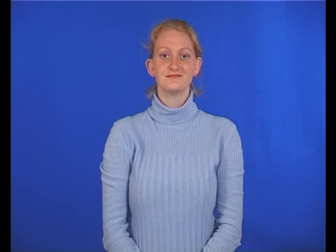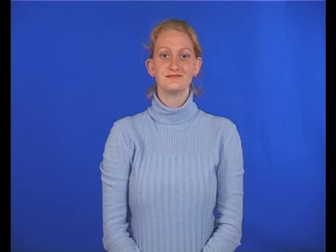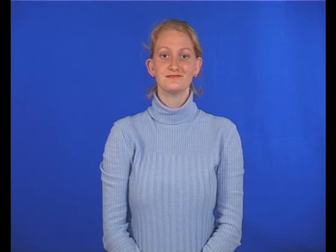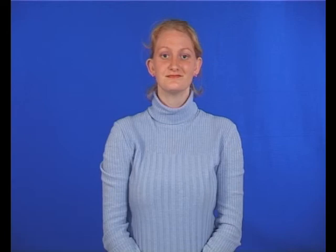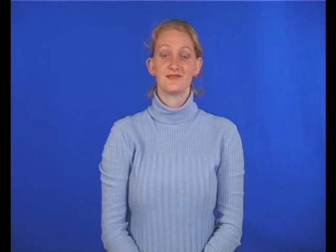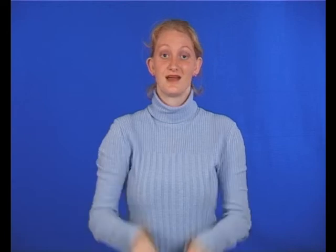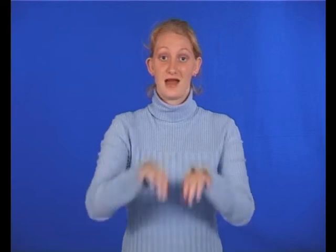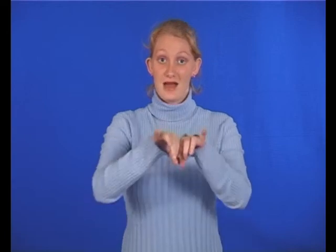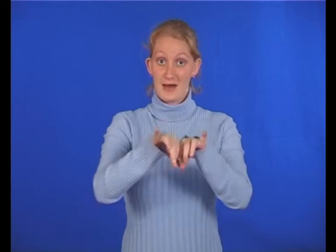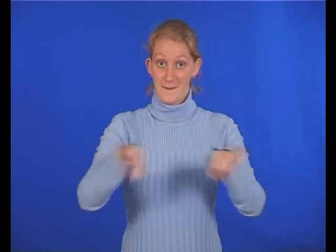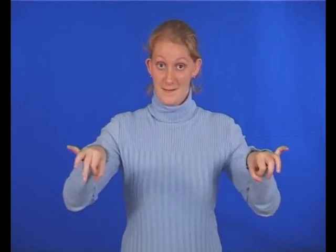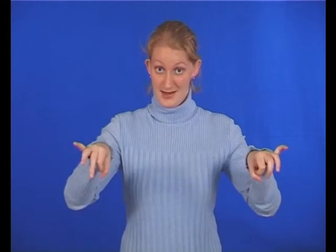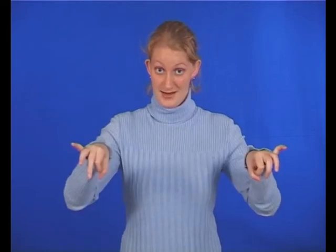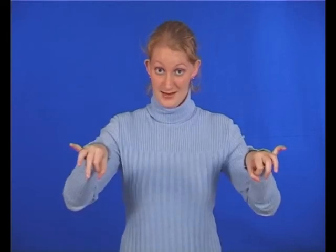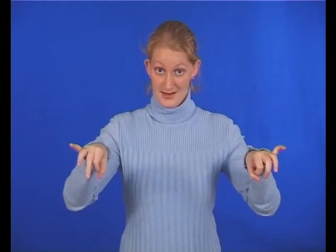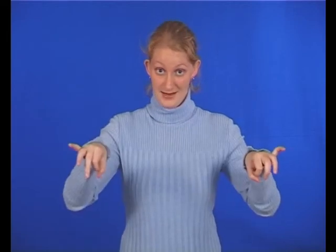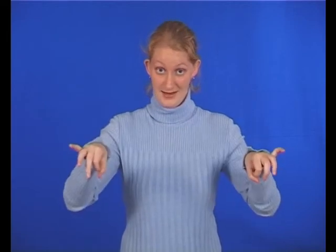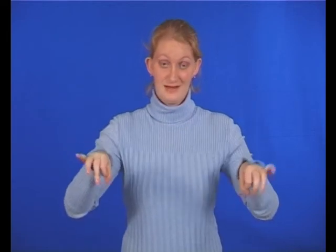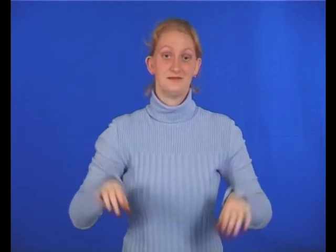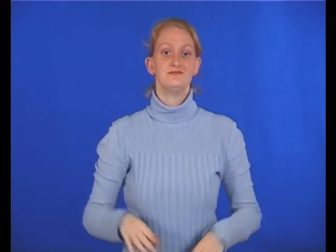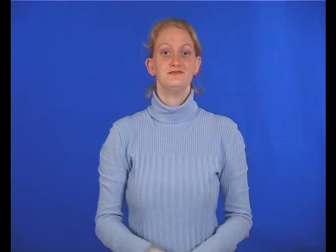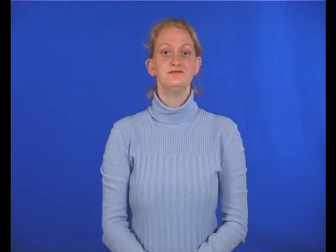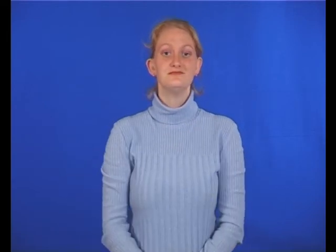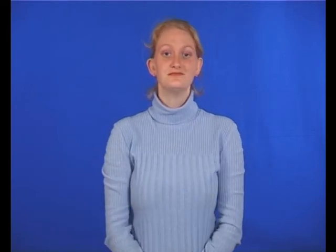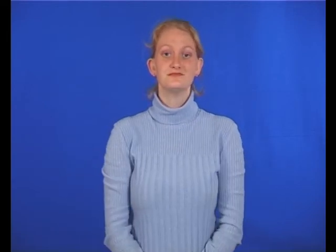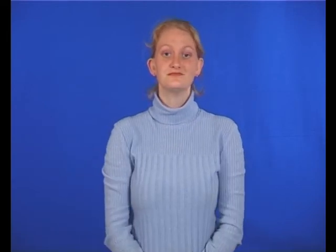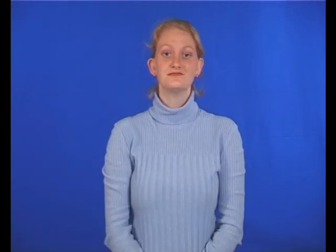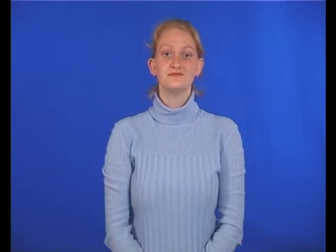rabarbari